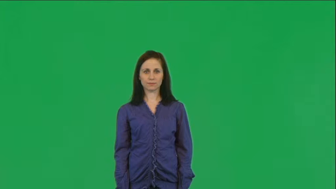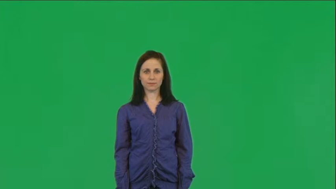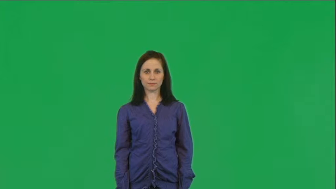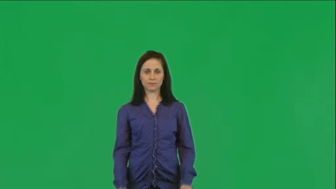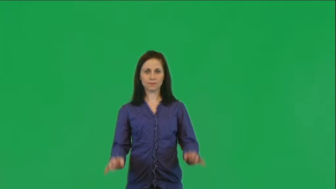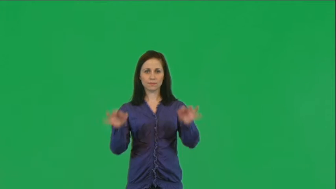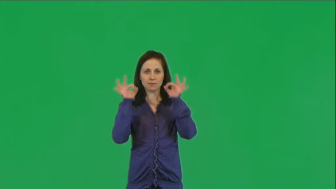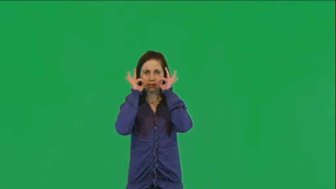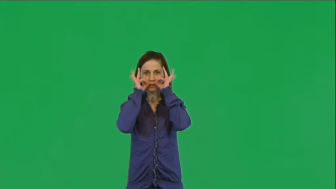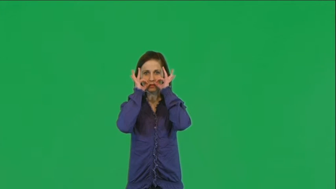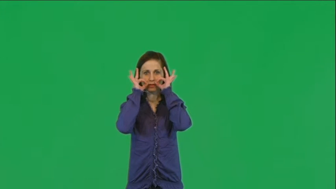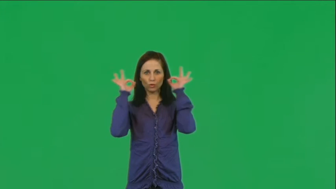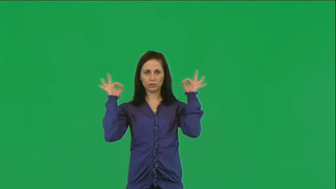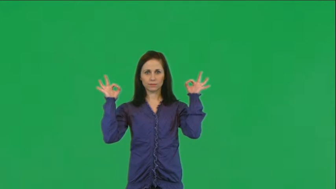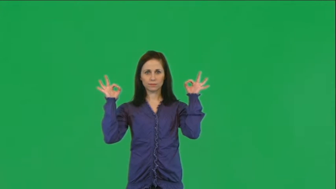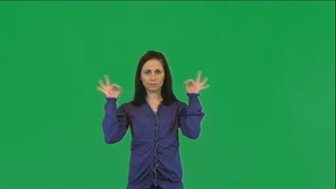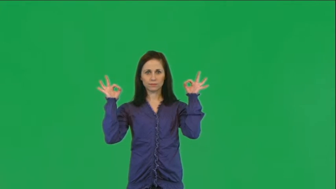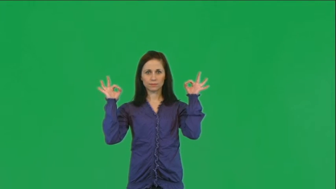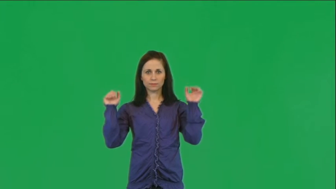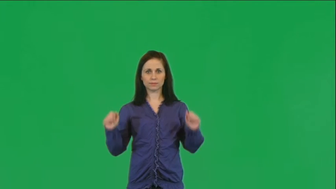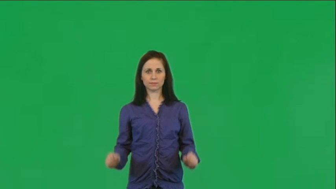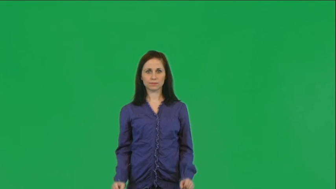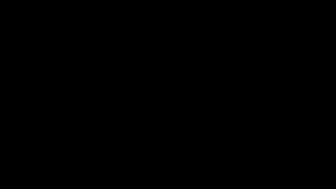kot